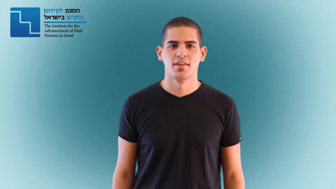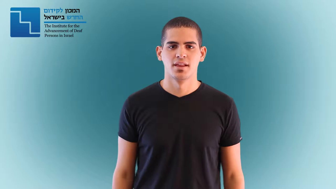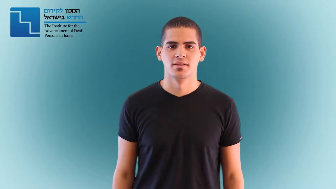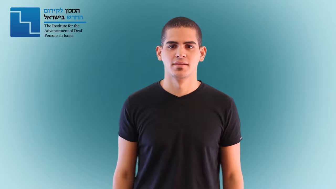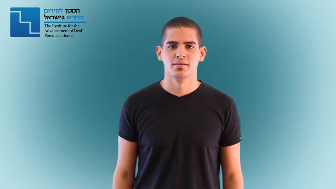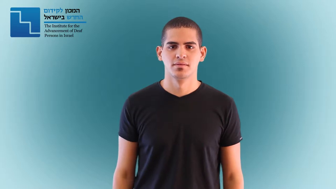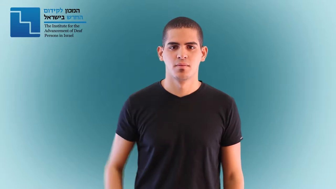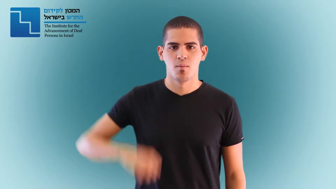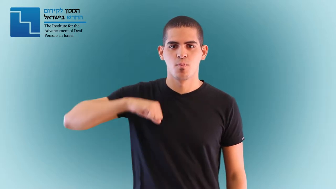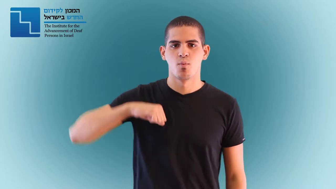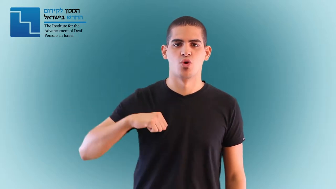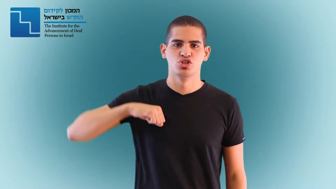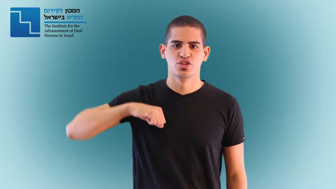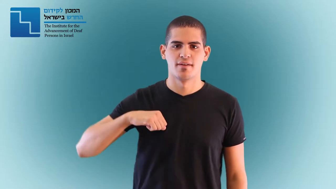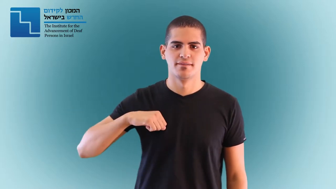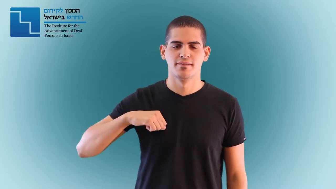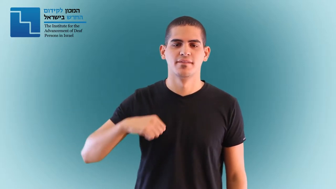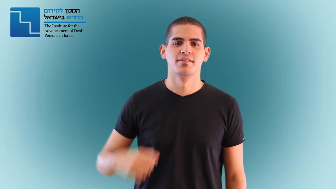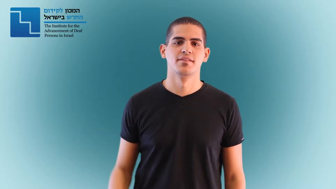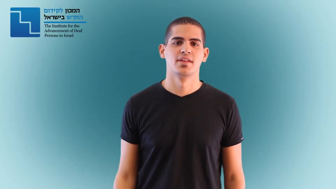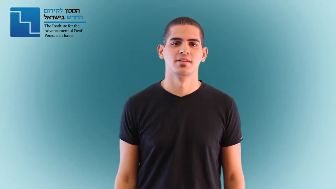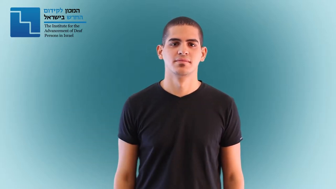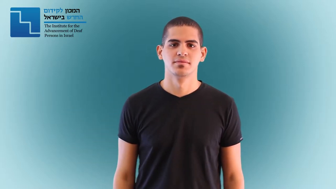מושב